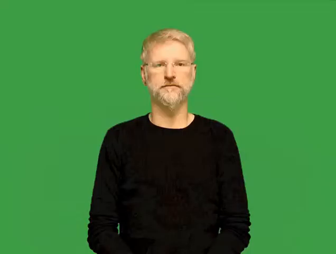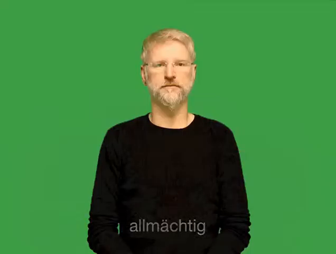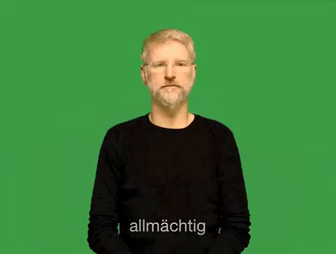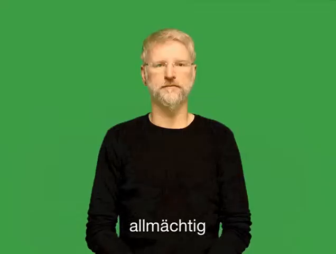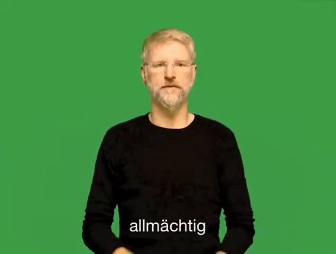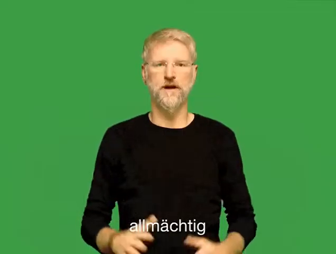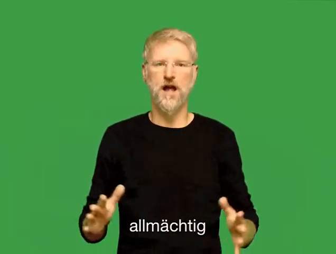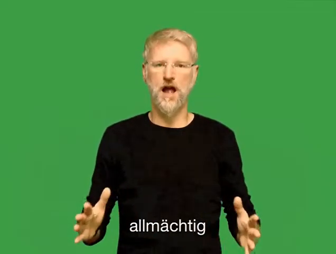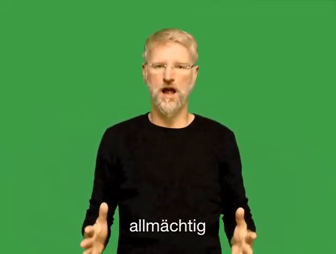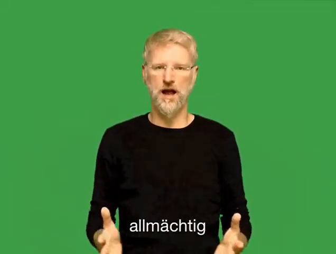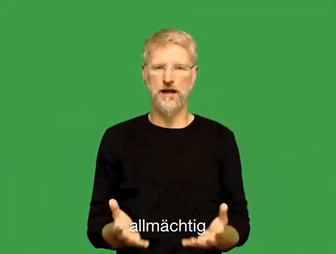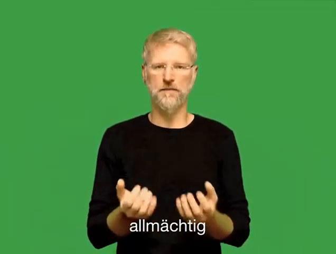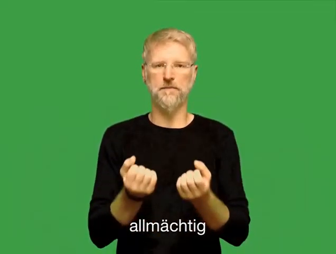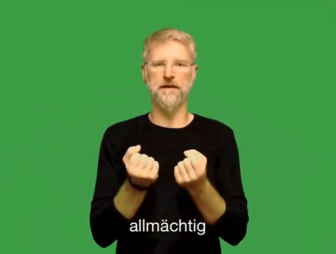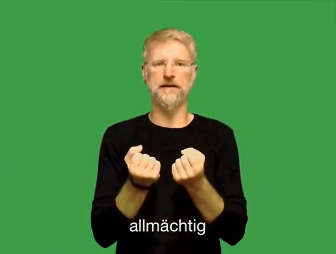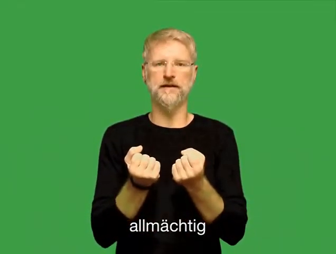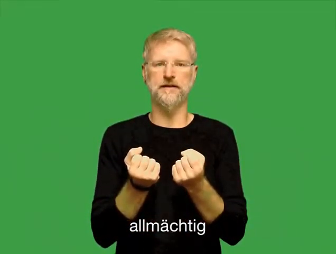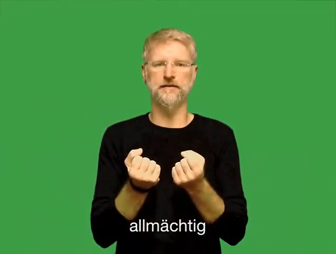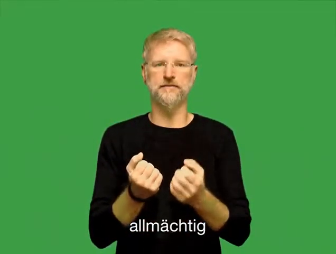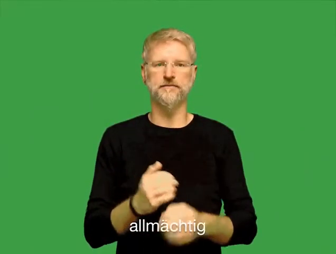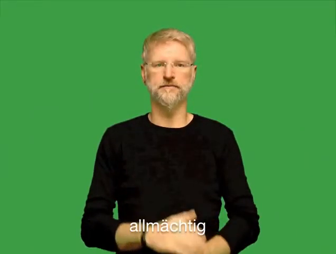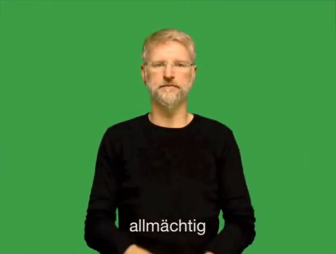allmächtig